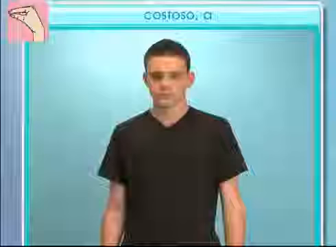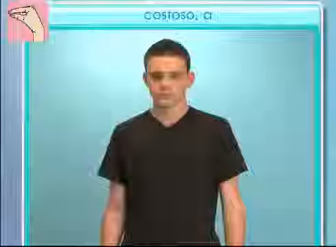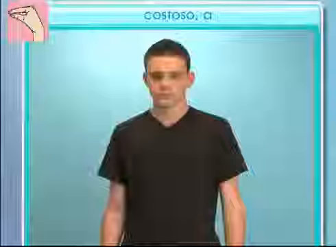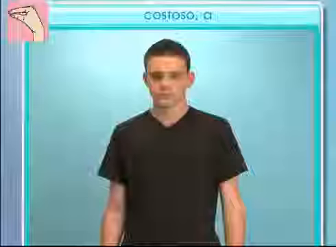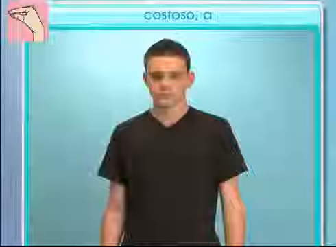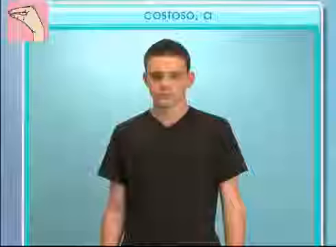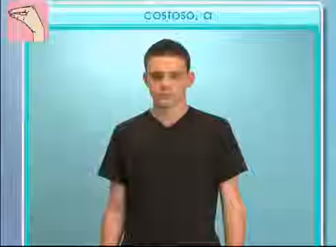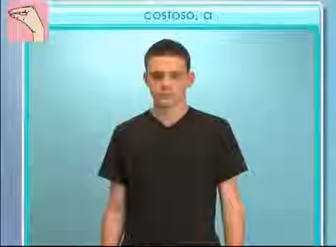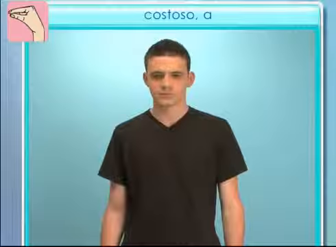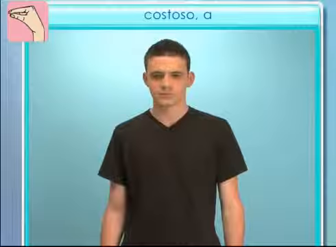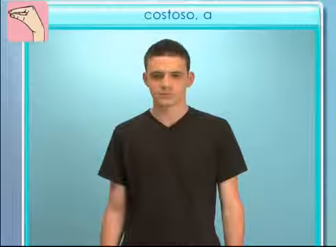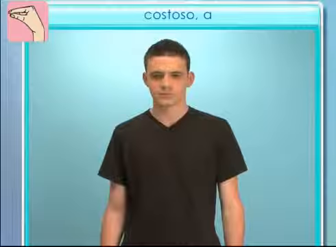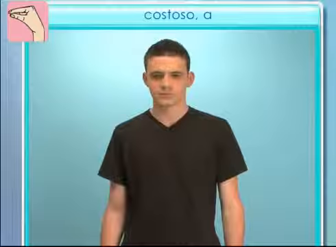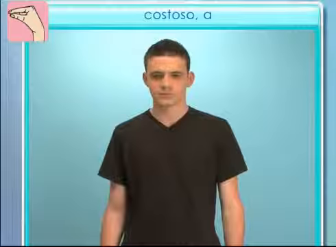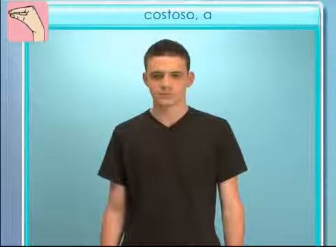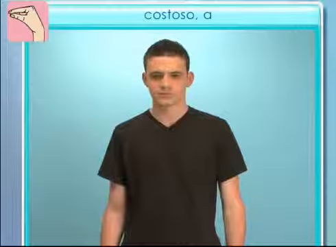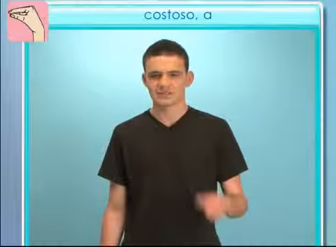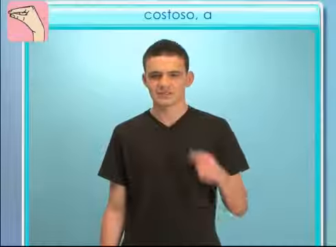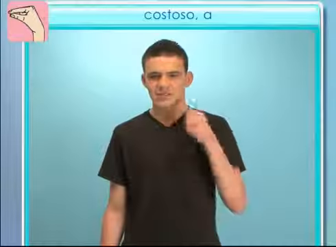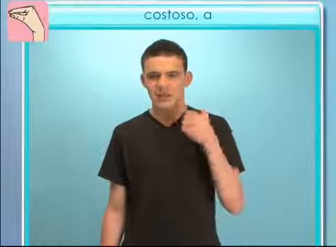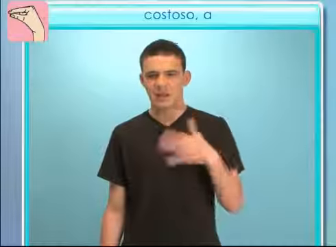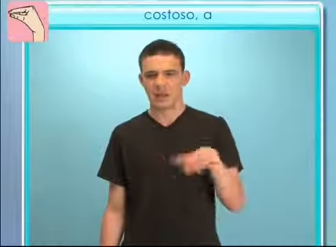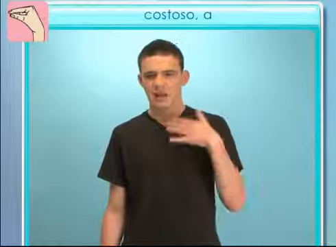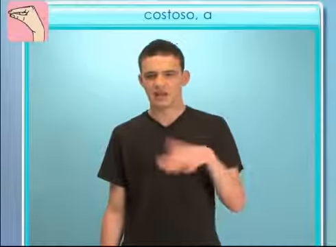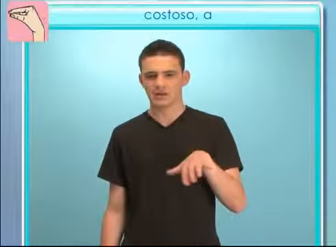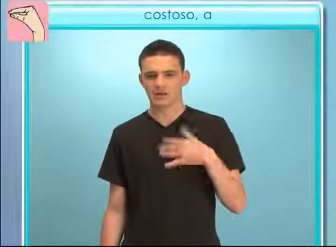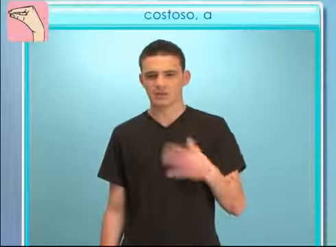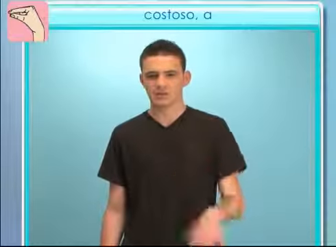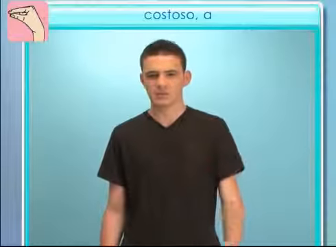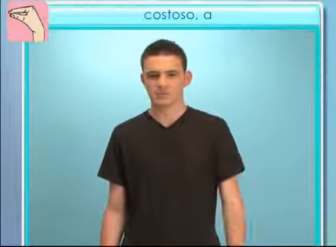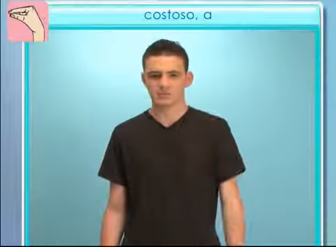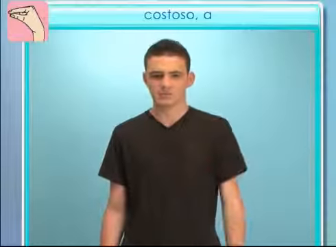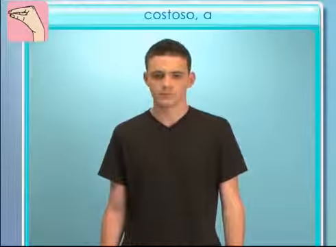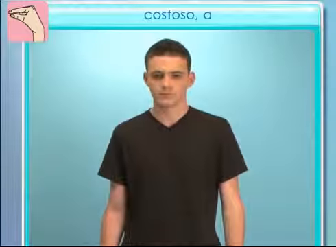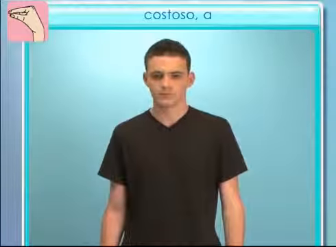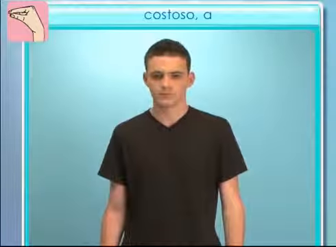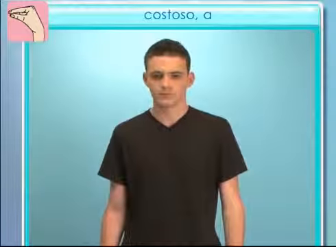Costoso